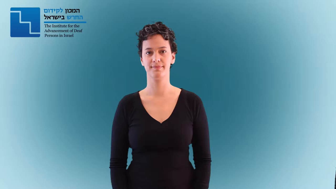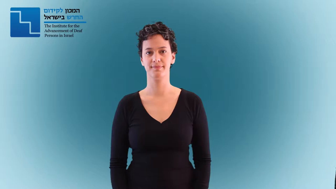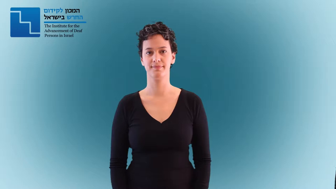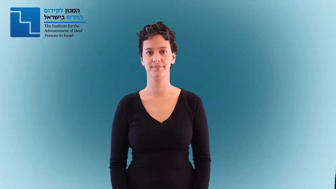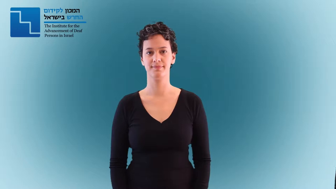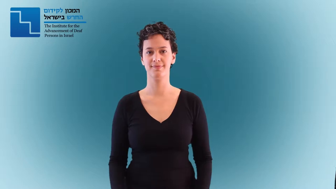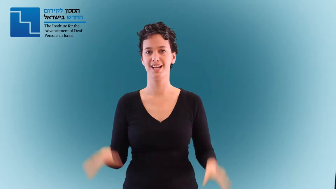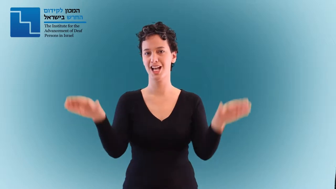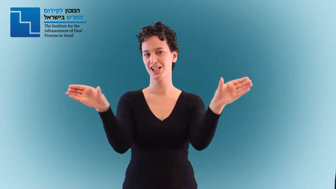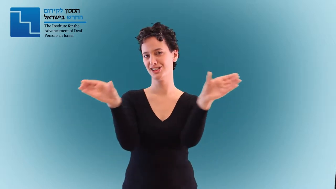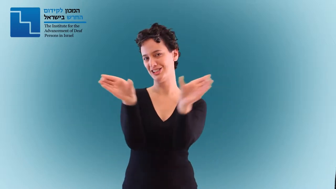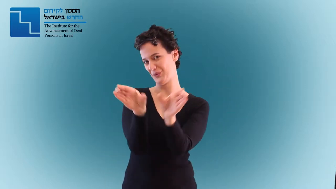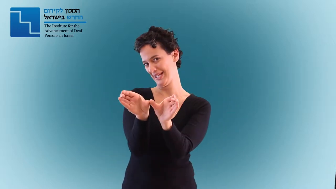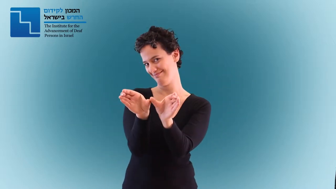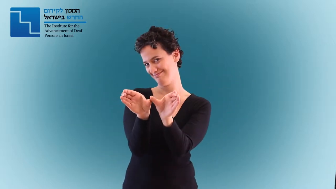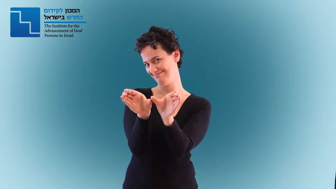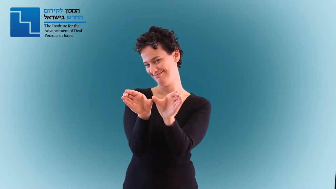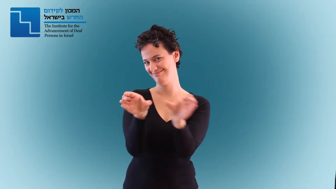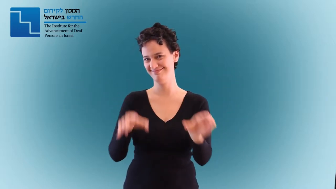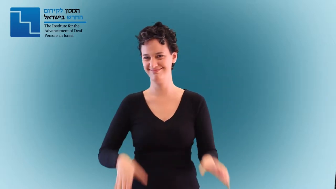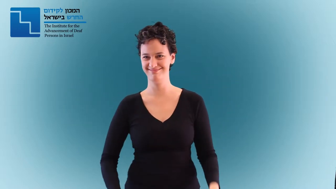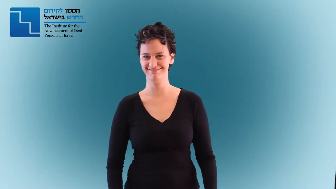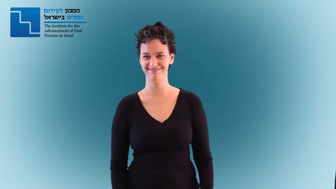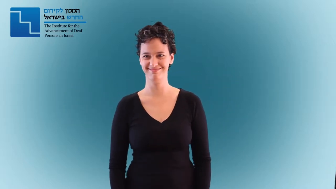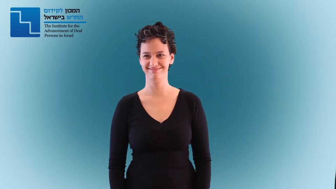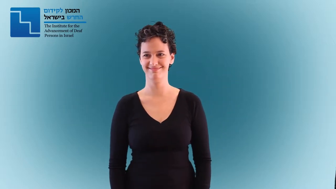שידוכים